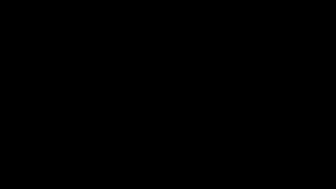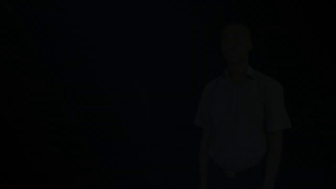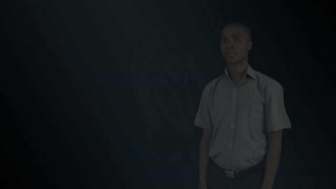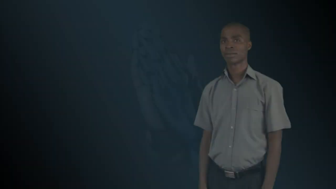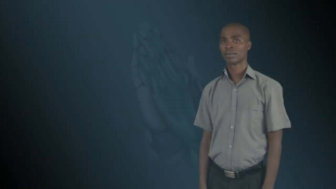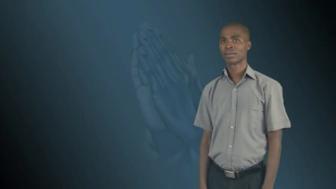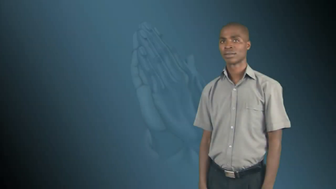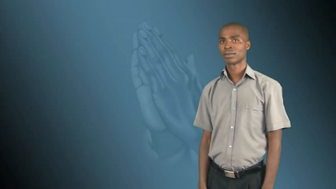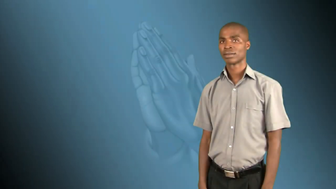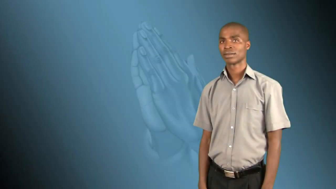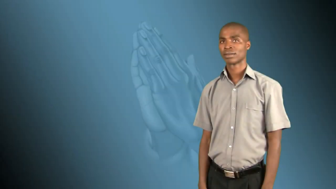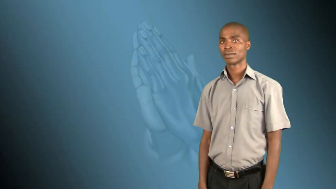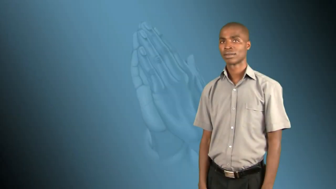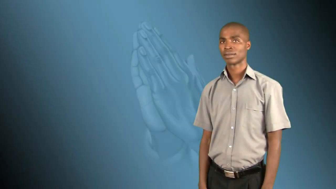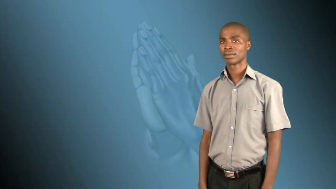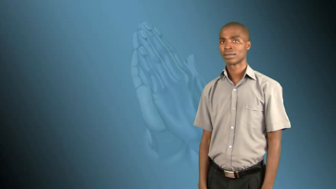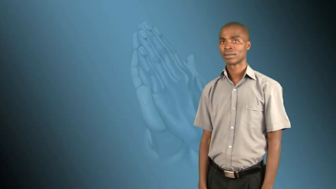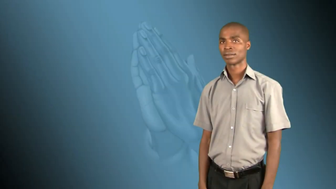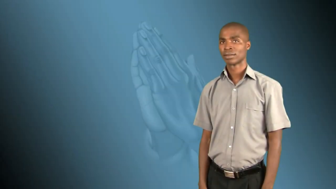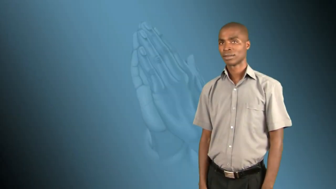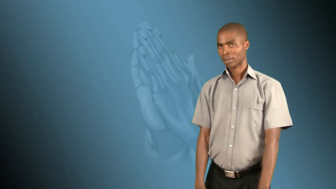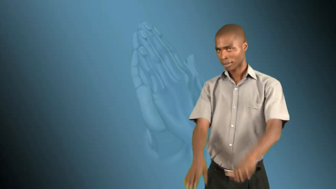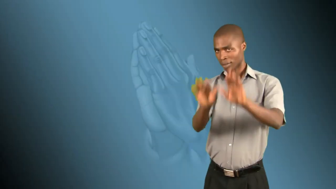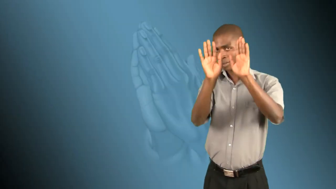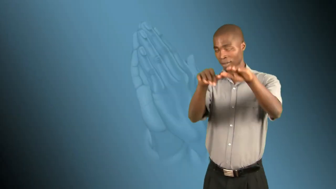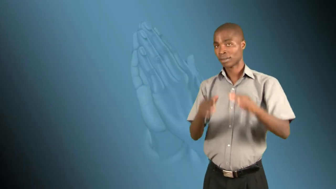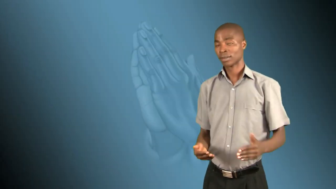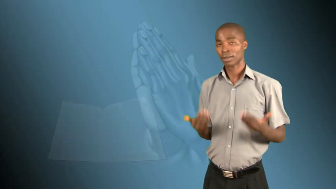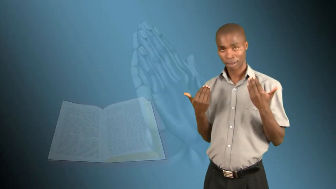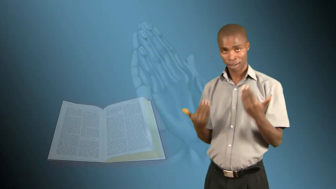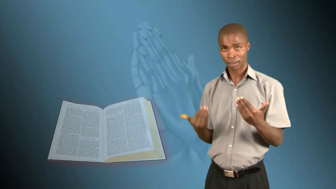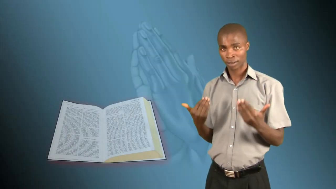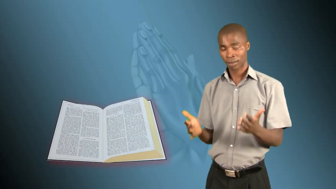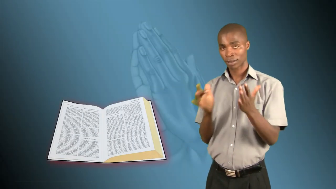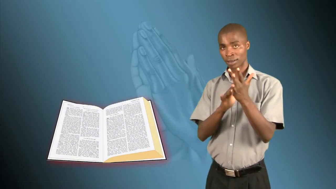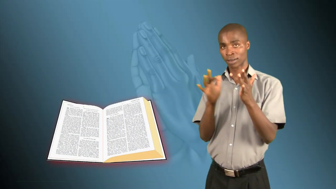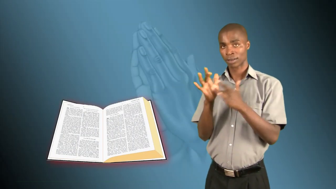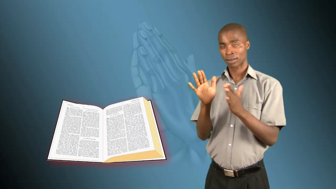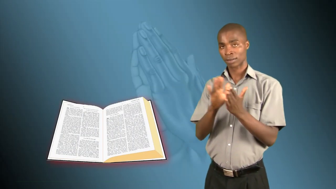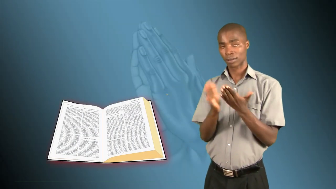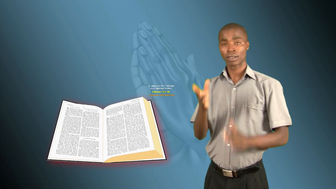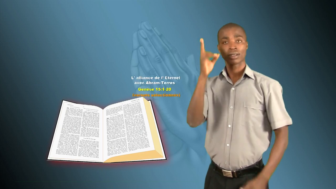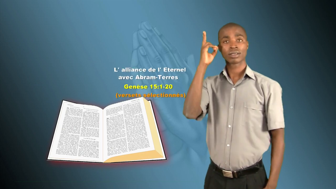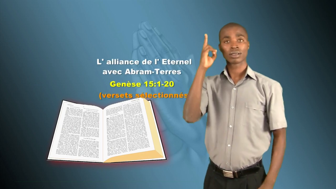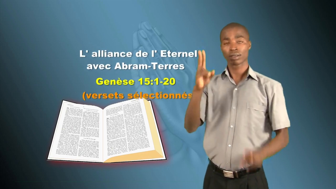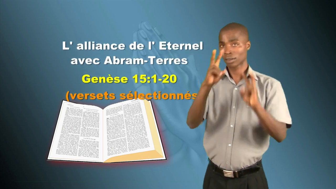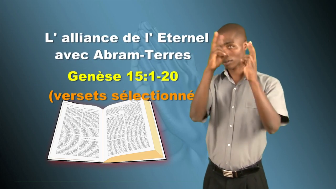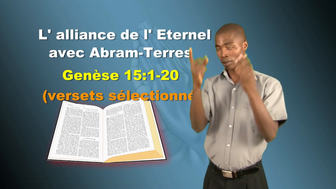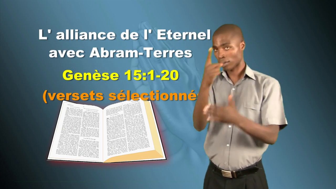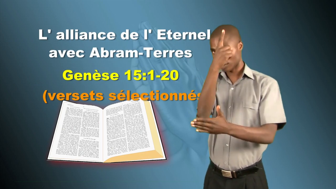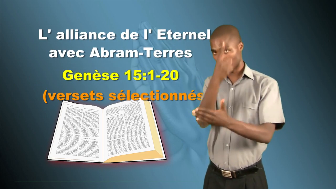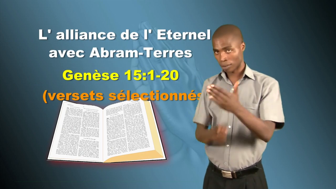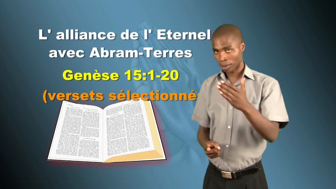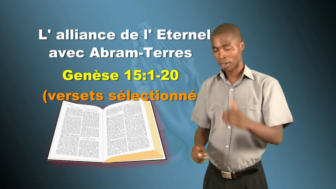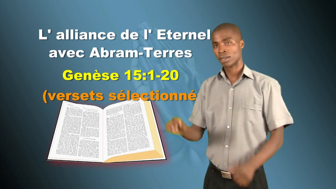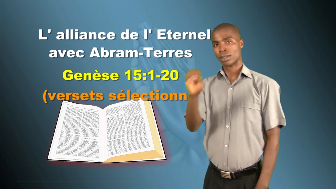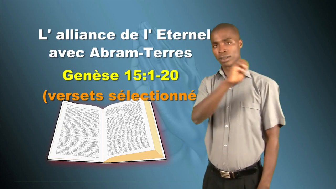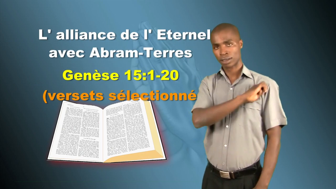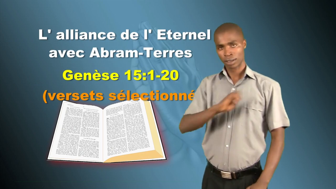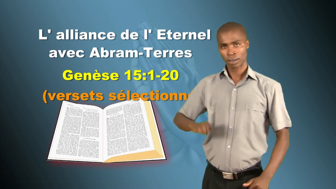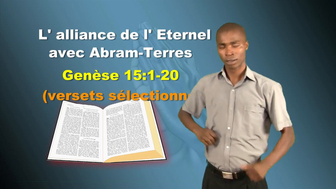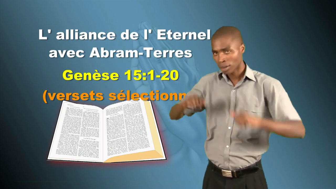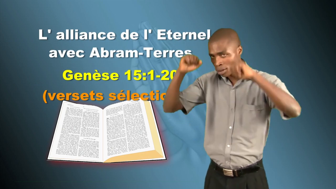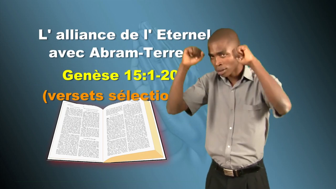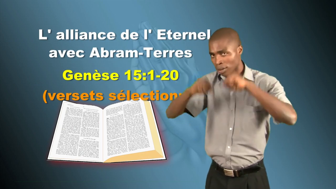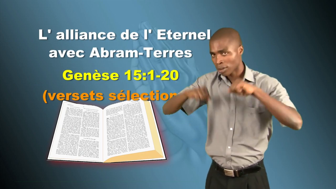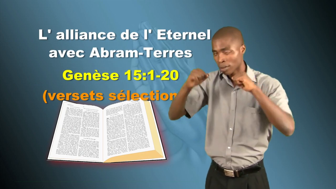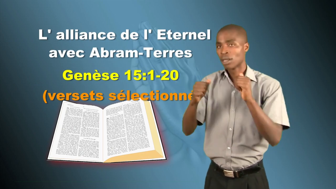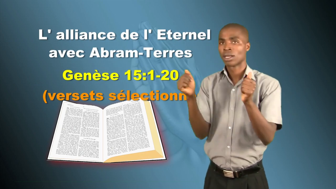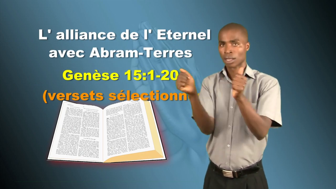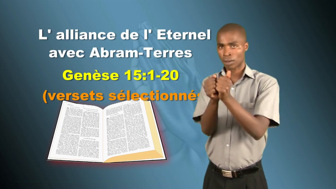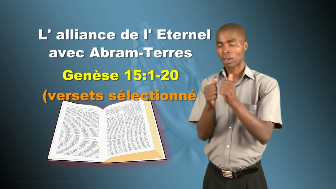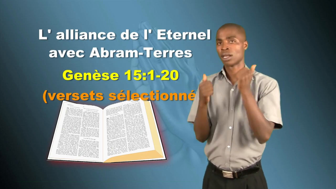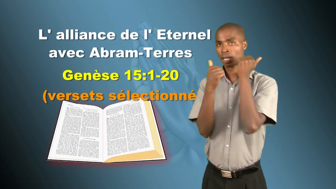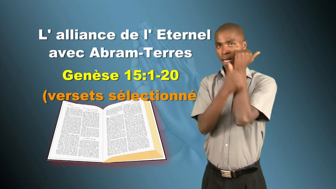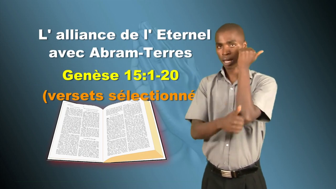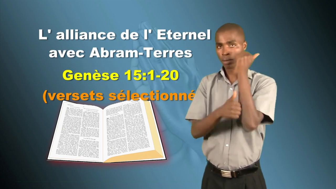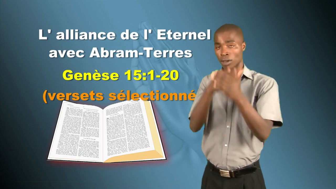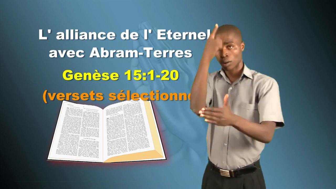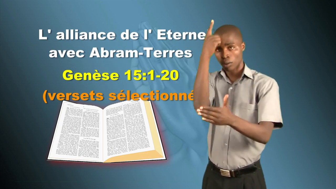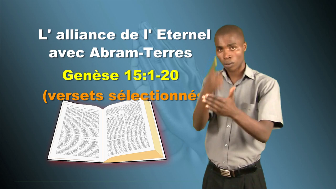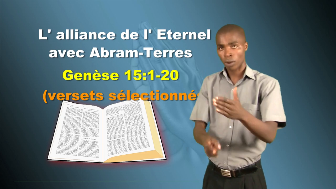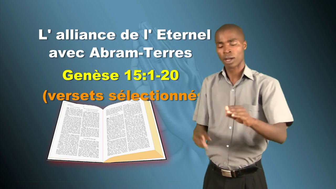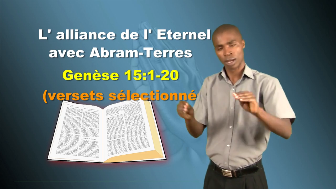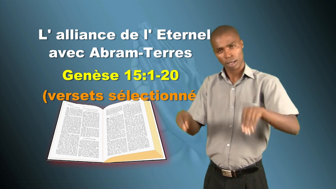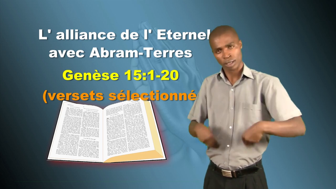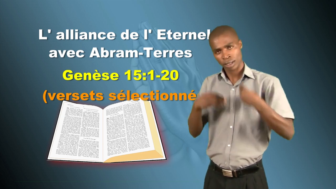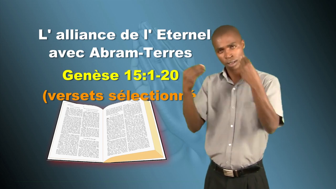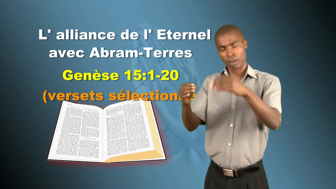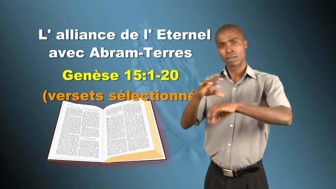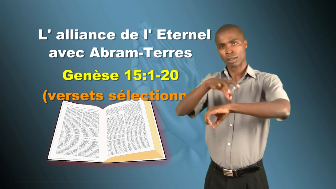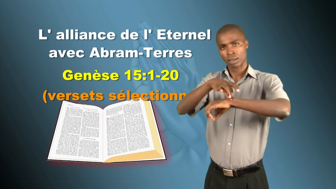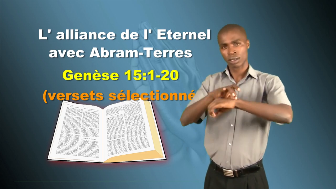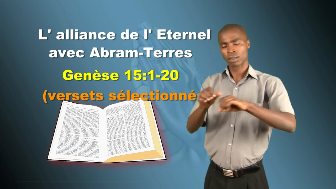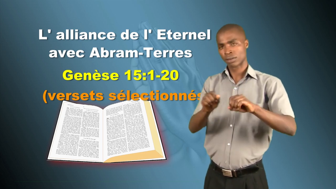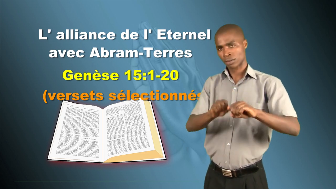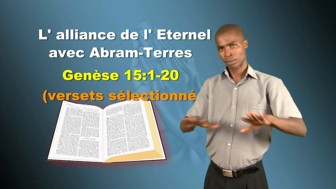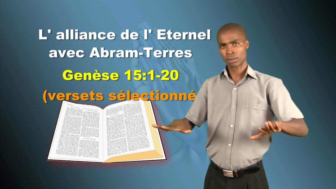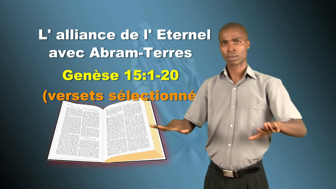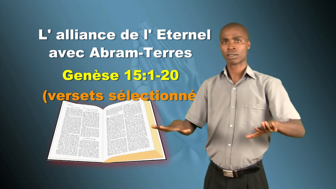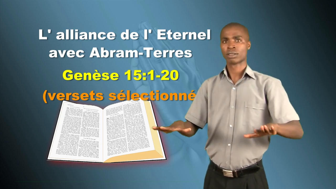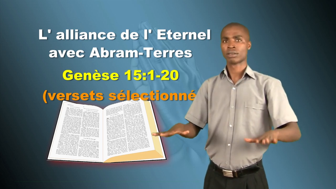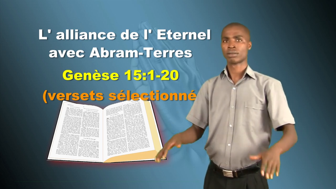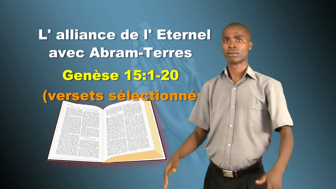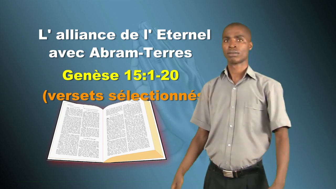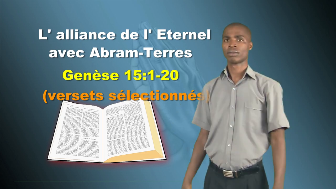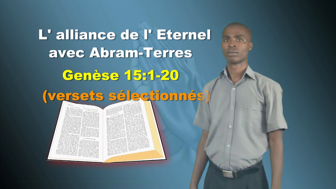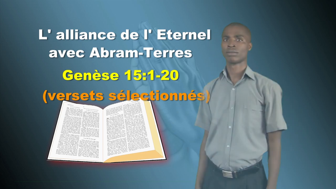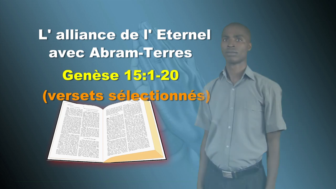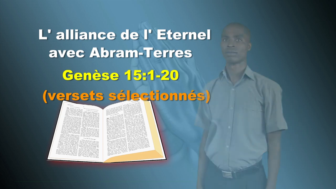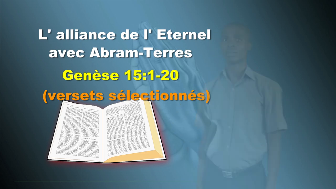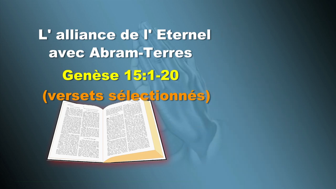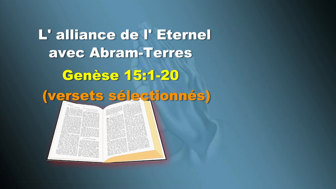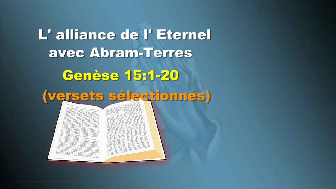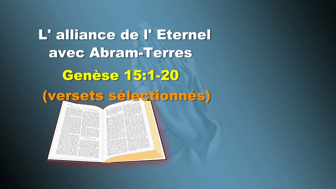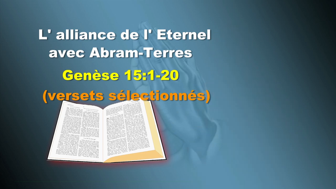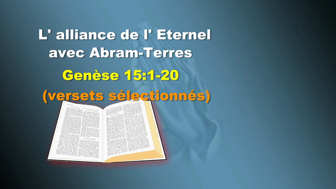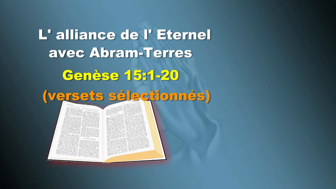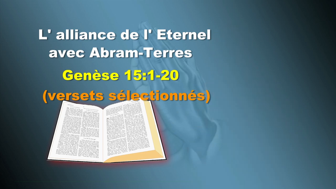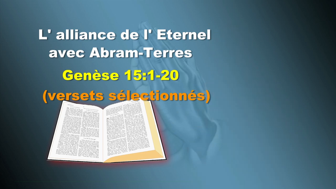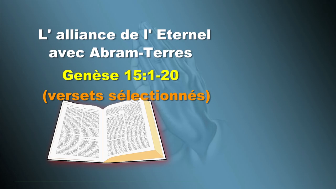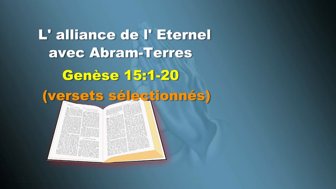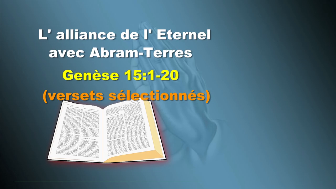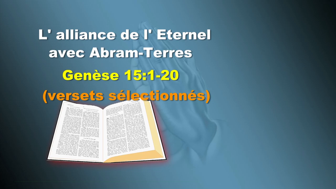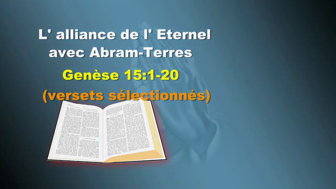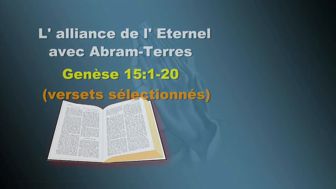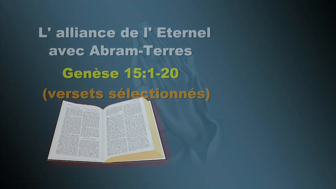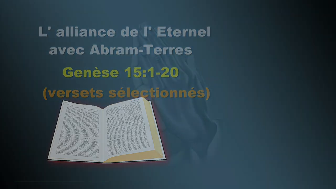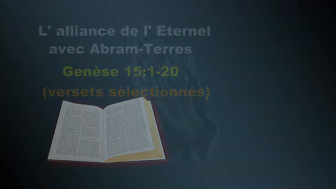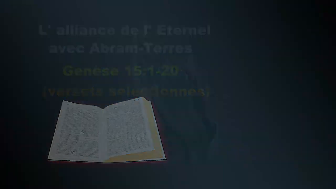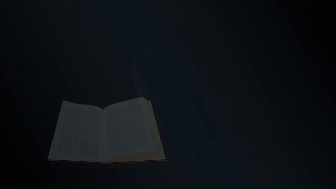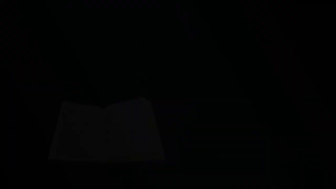L' alliance de l' Eternel avec Abram-Terres